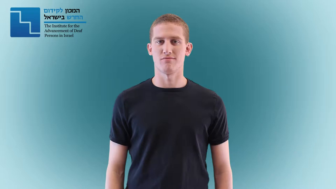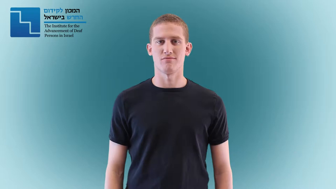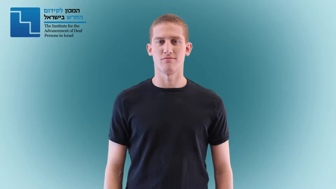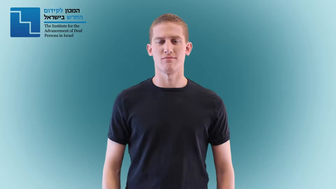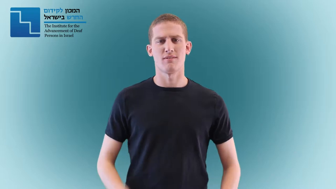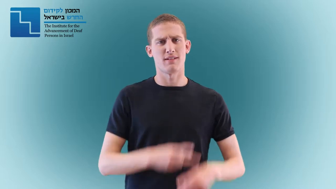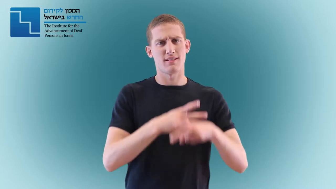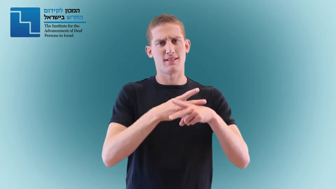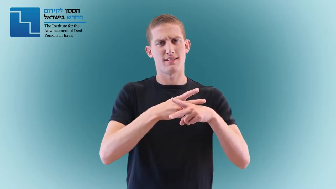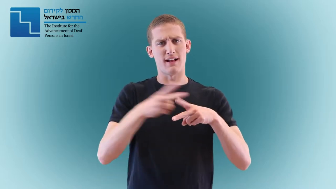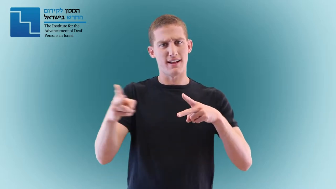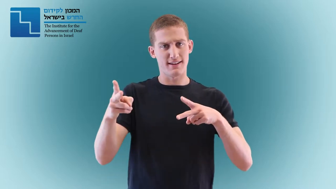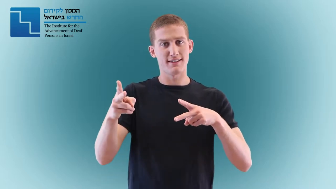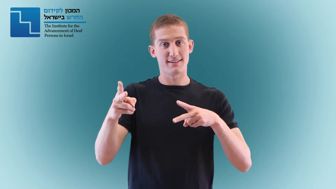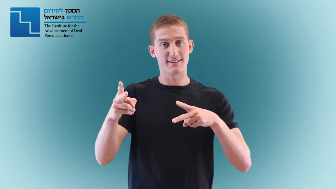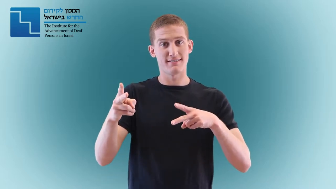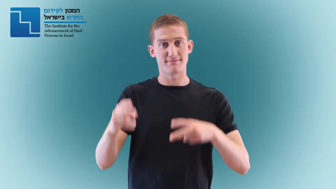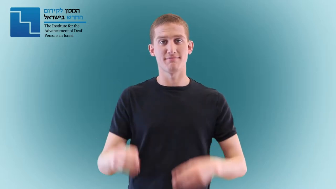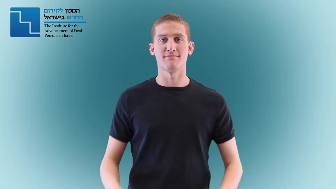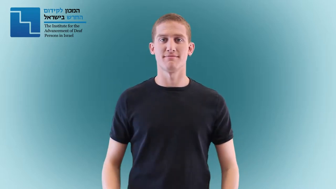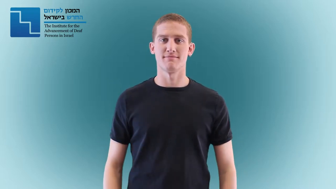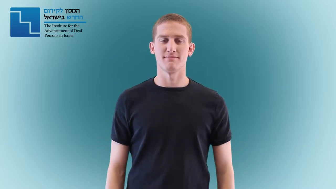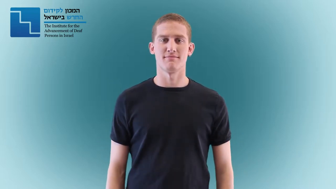נקי